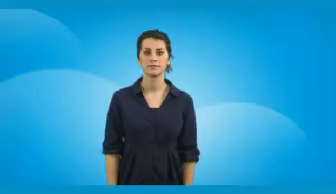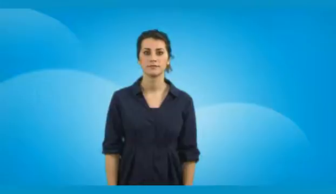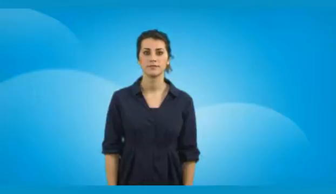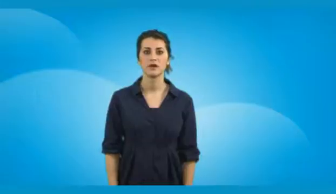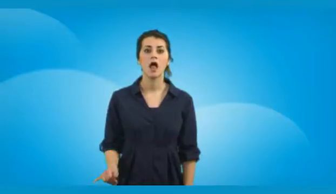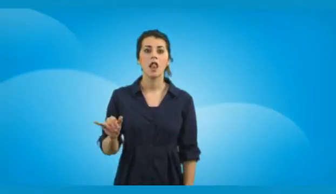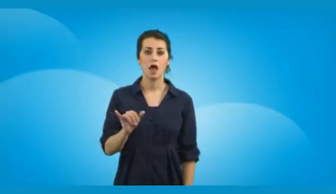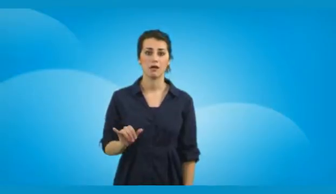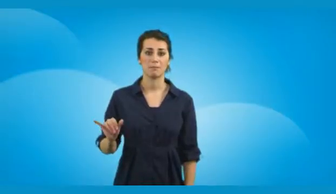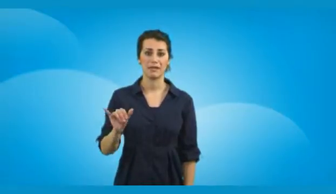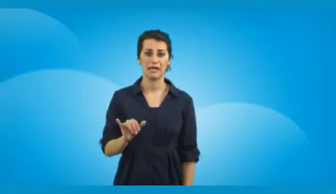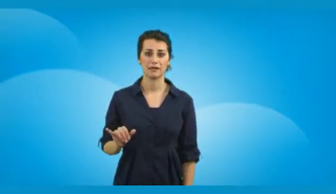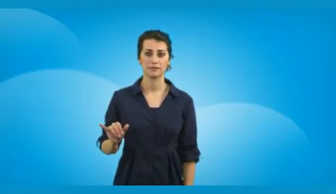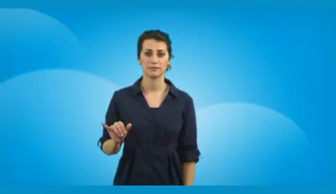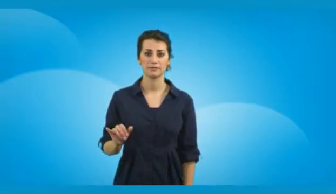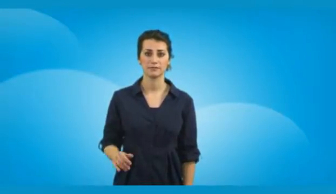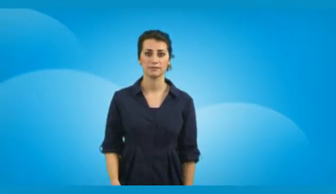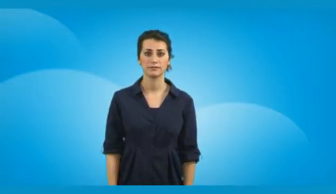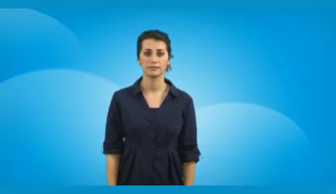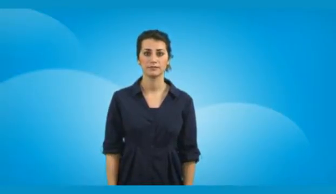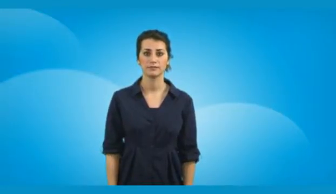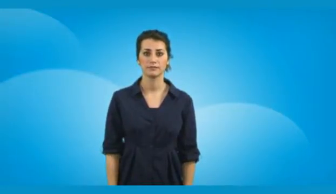Lakbér